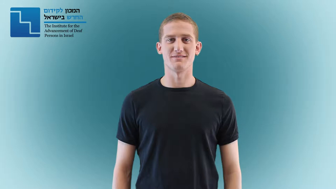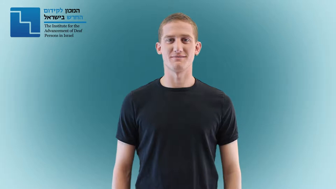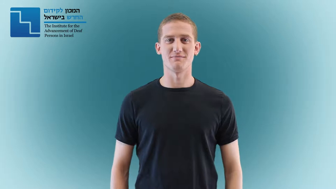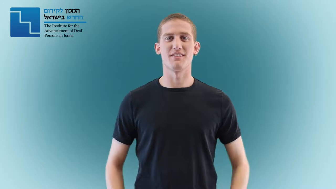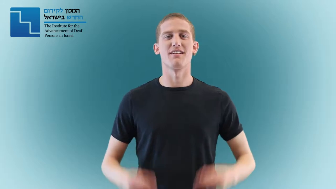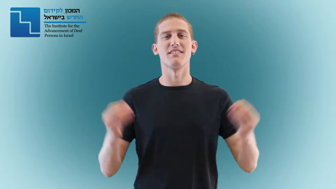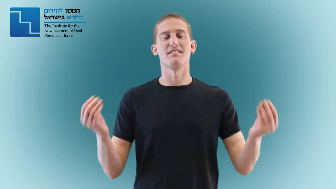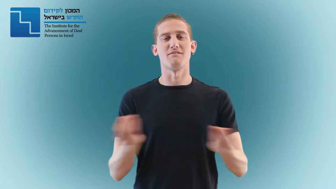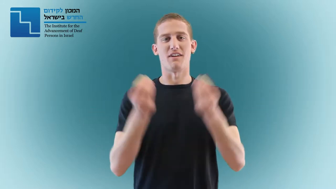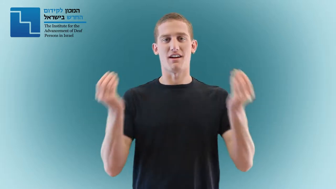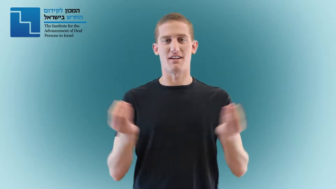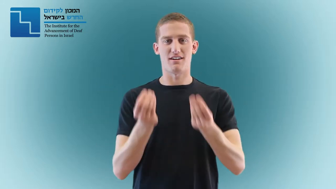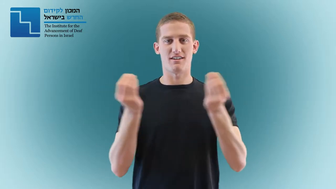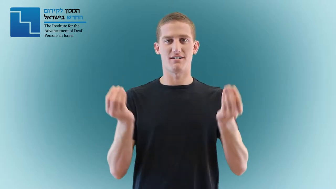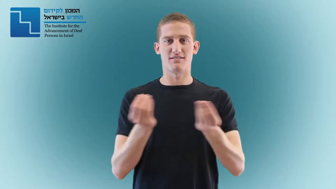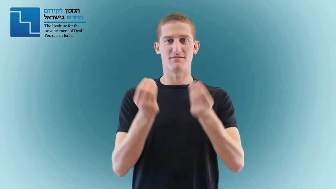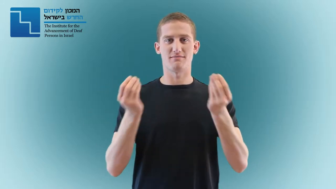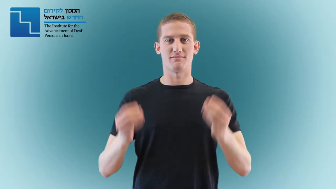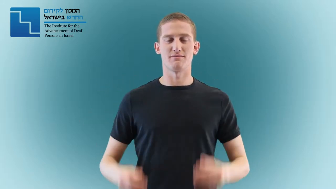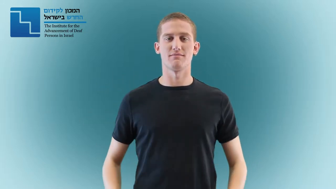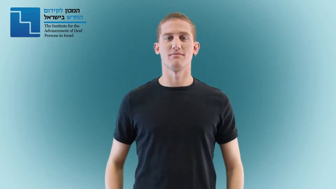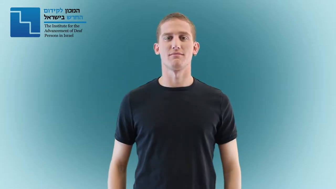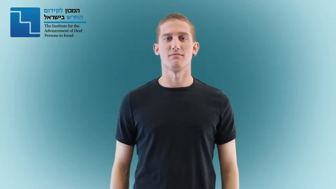דבר